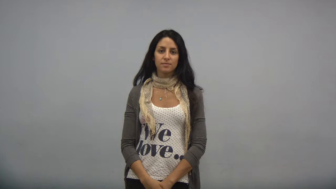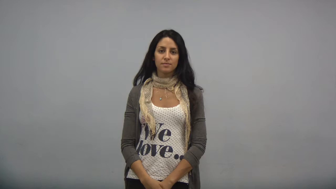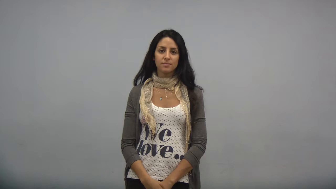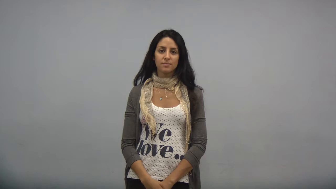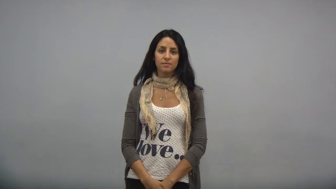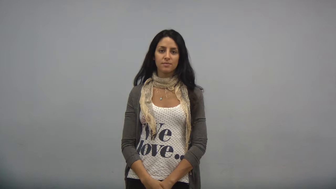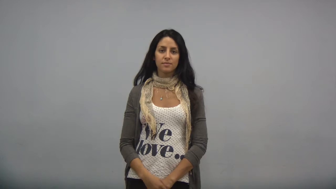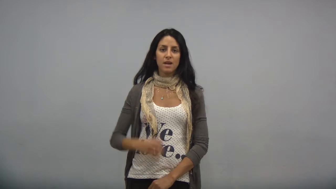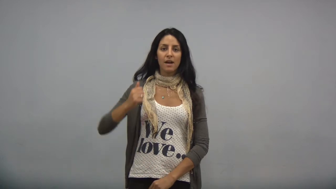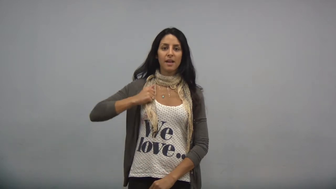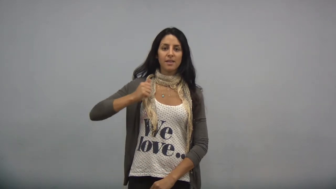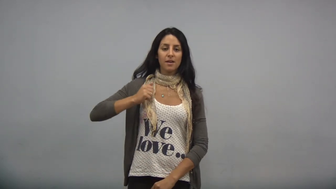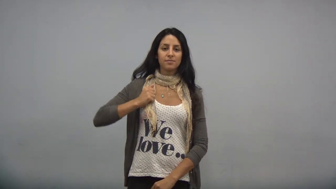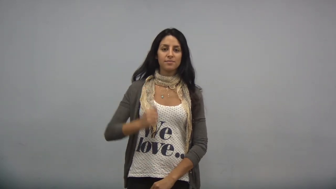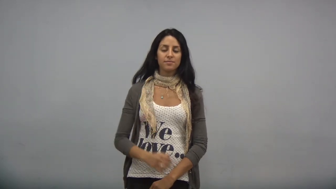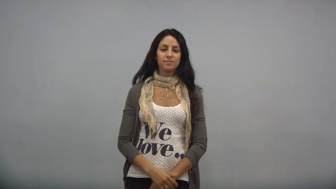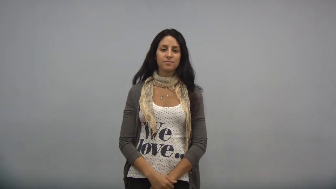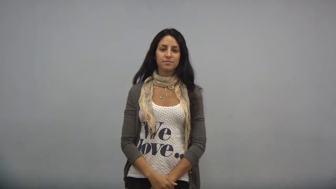קנדה